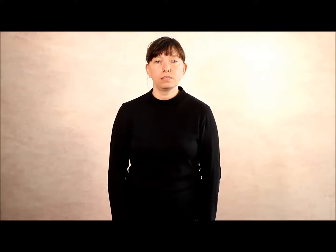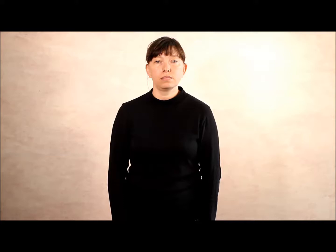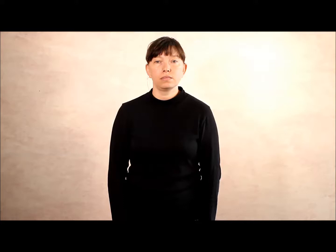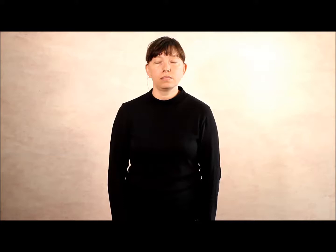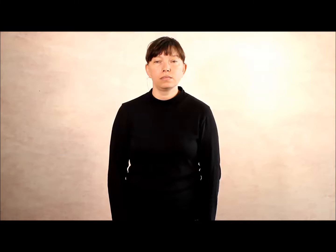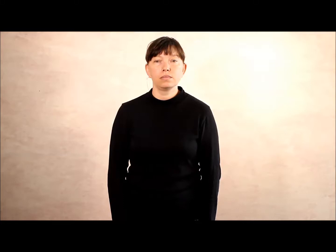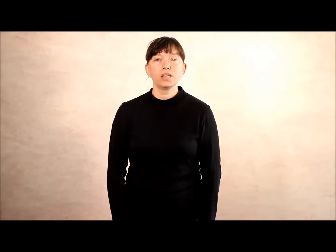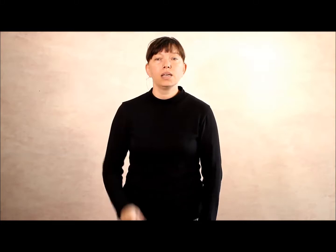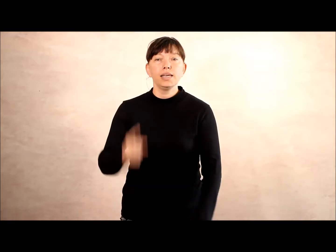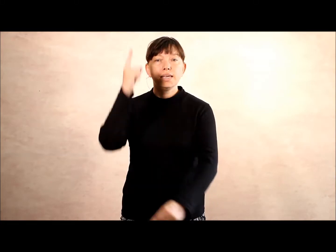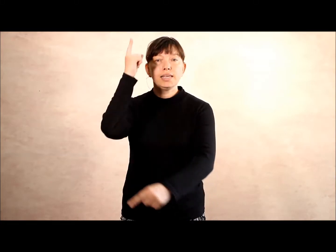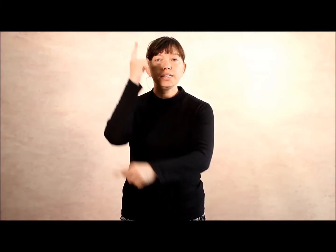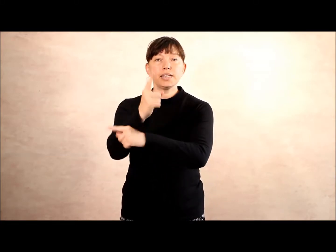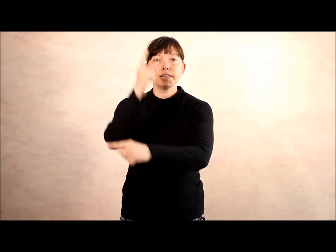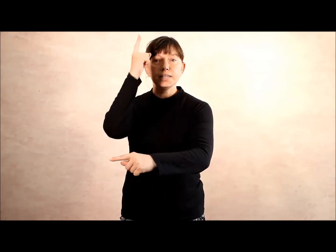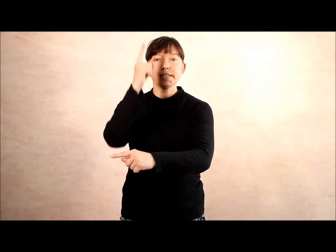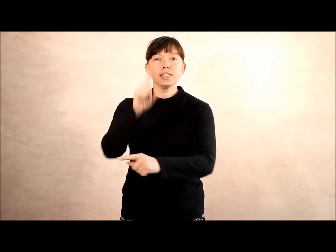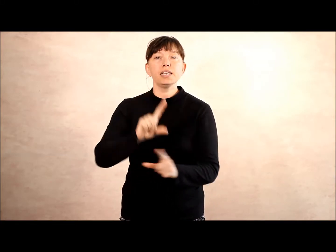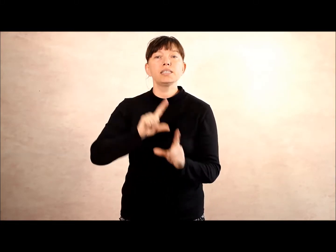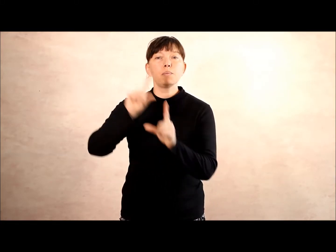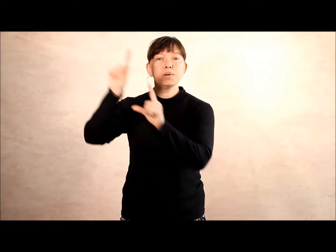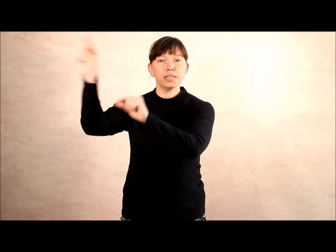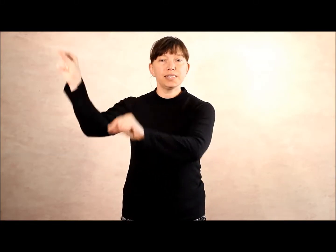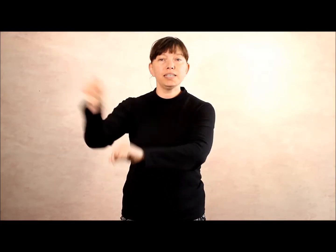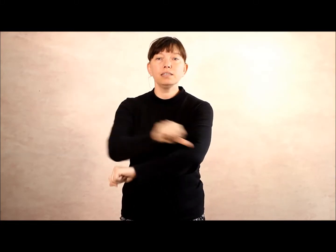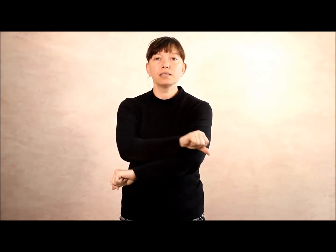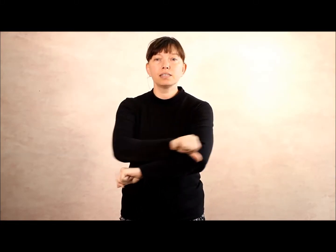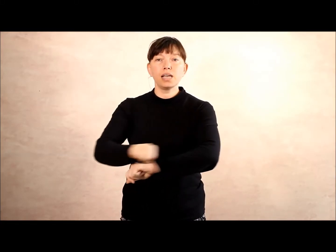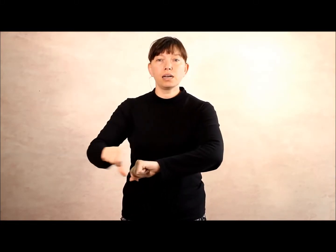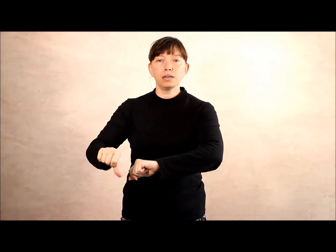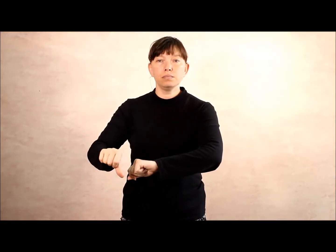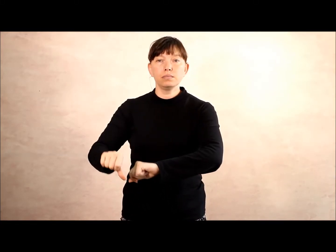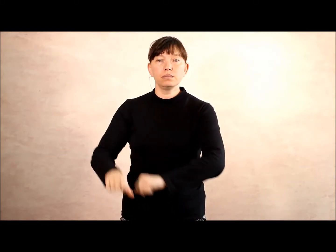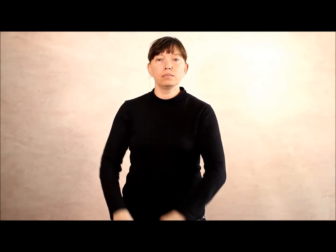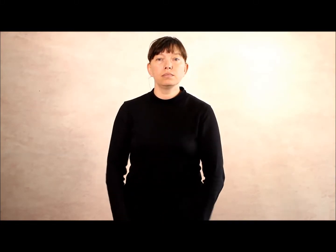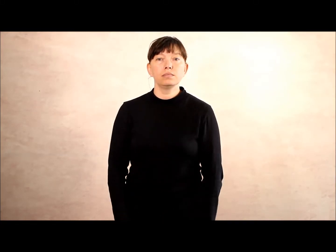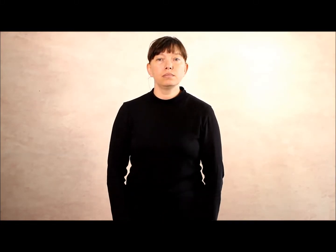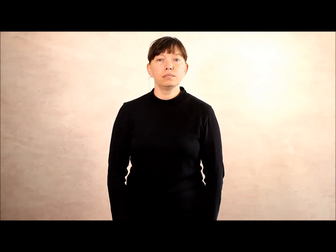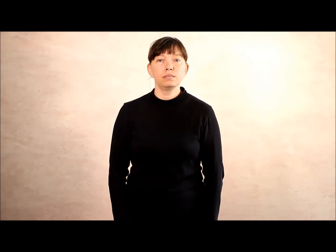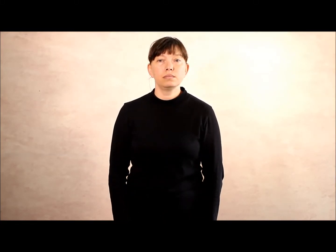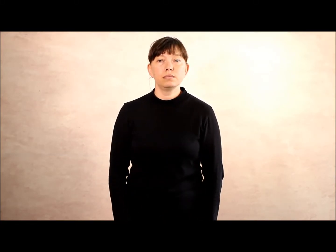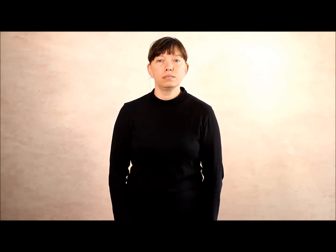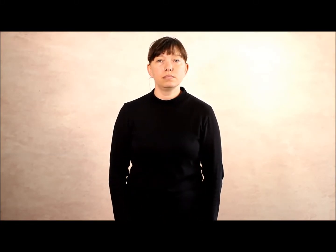Interdicția de a părăsi țara